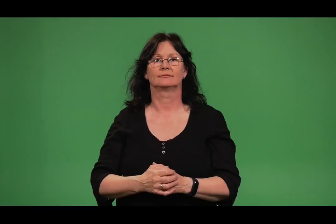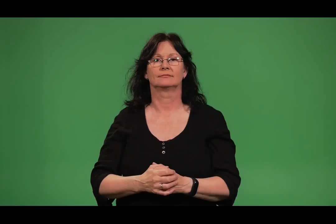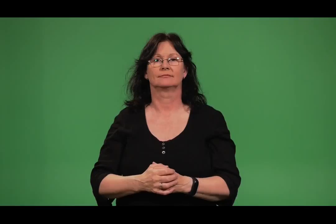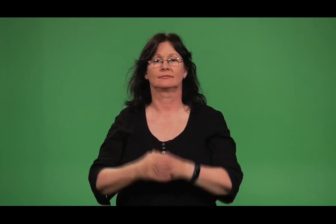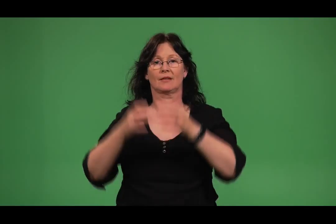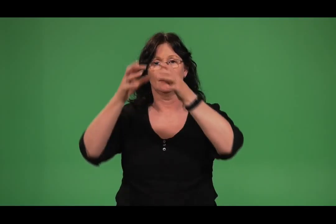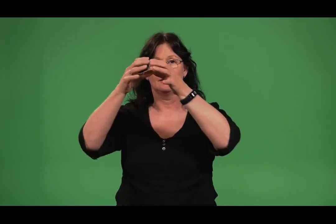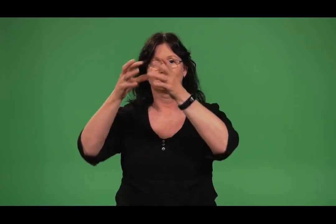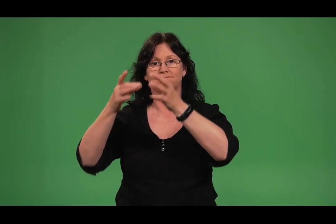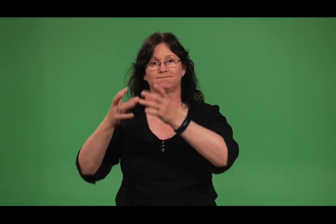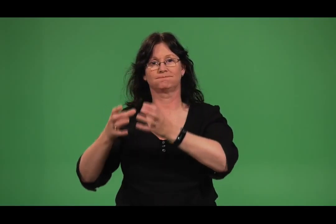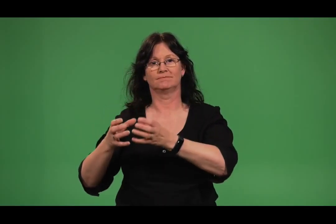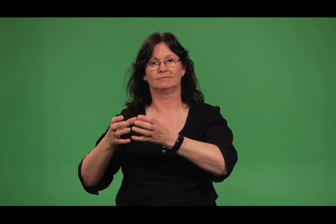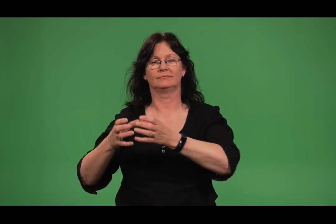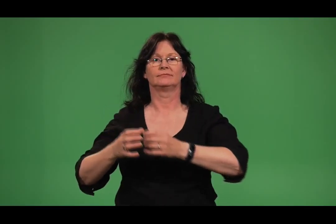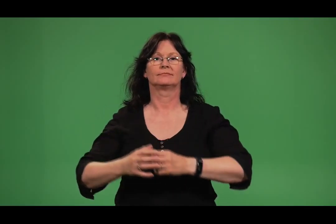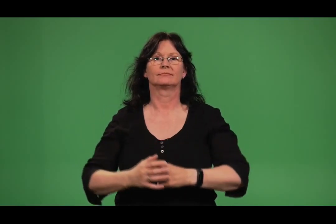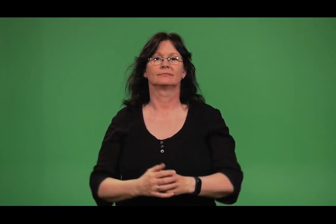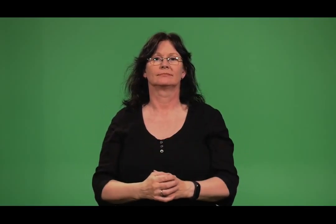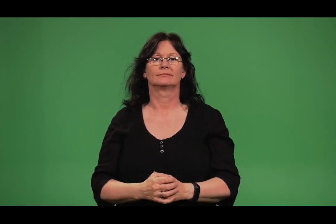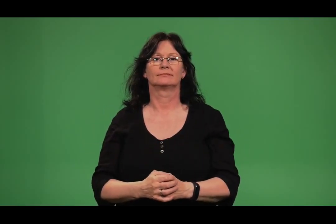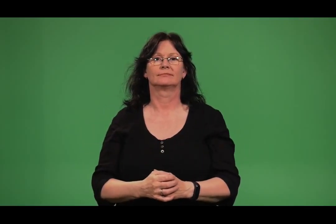Legghlífar